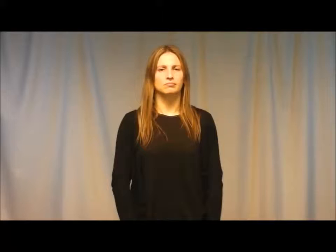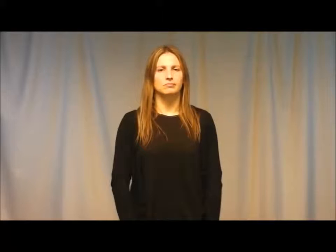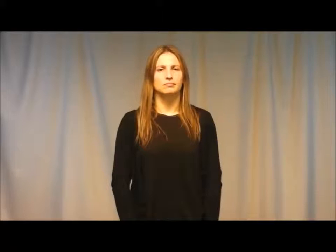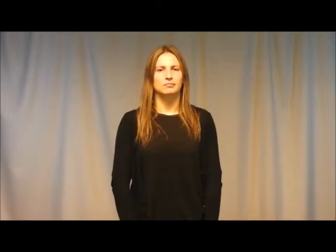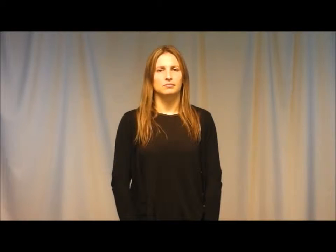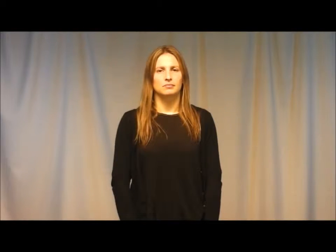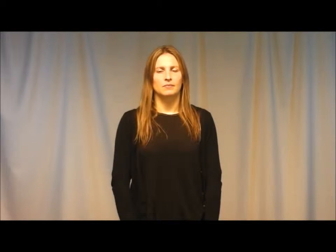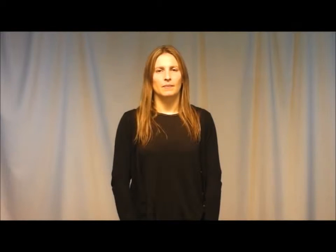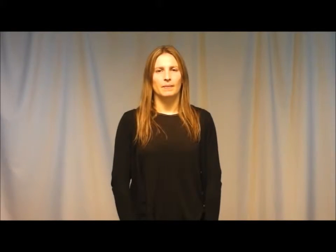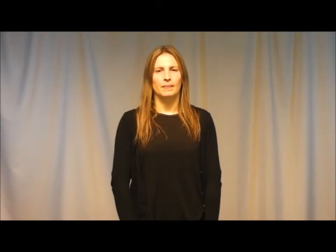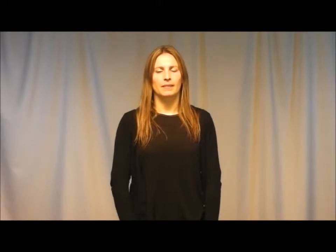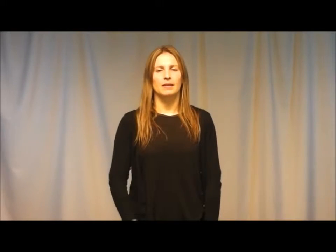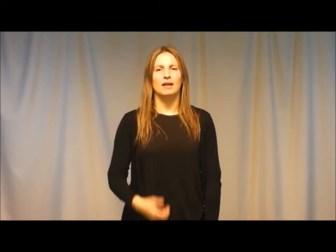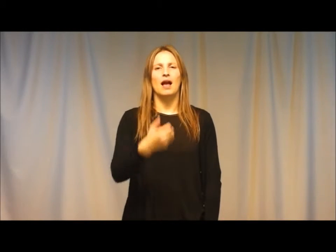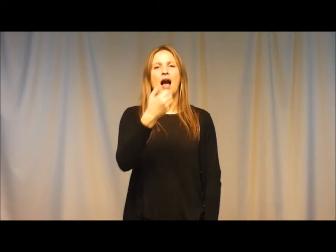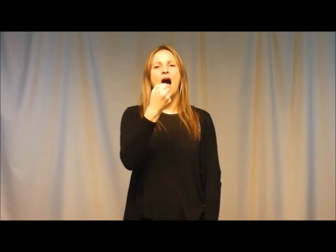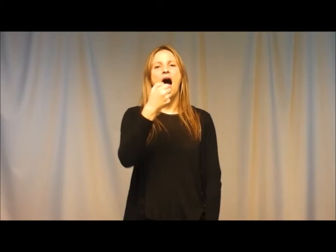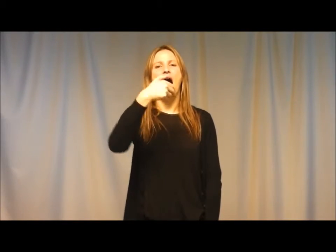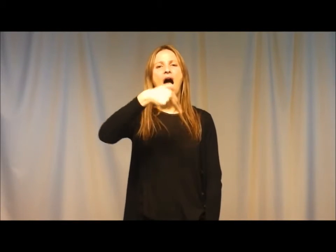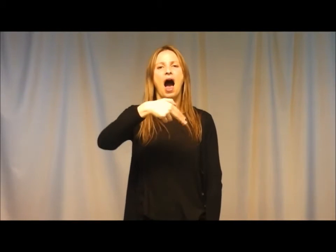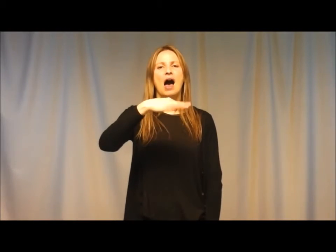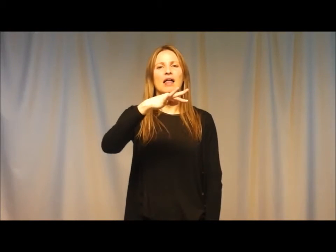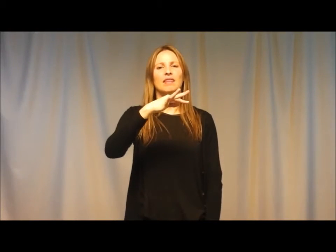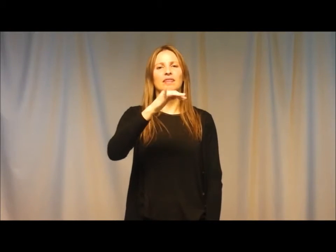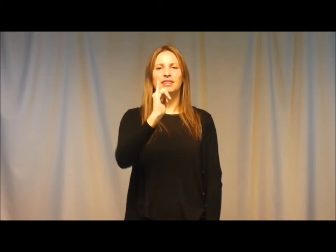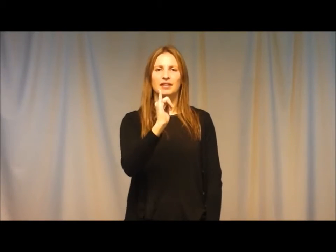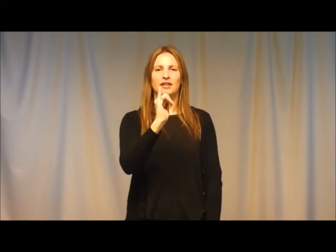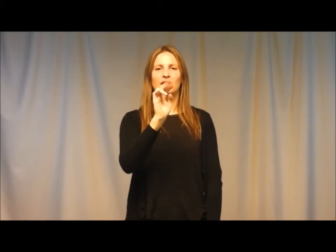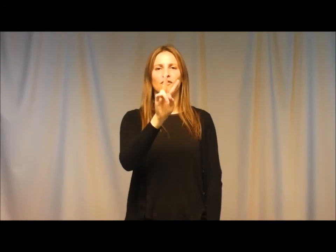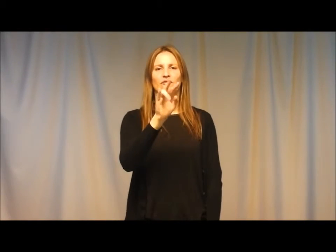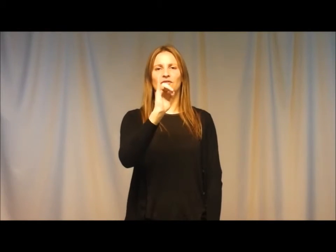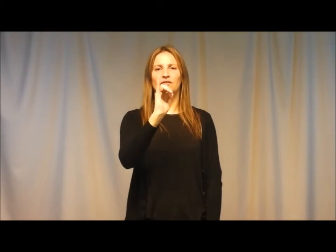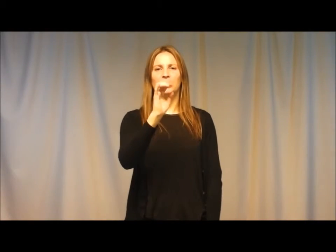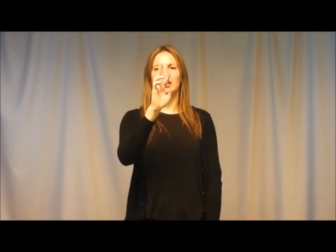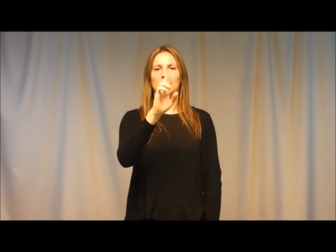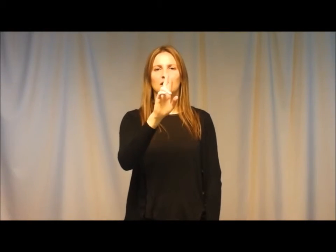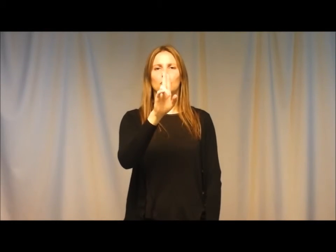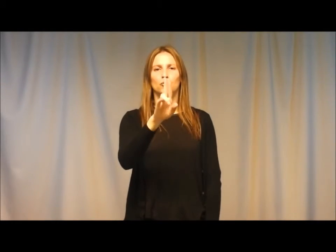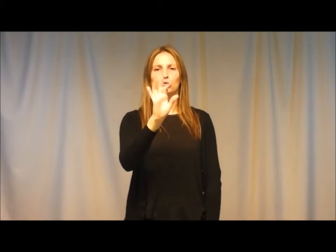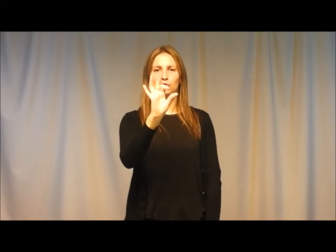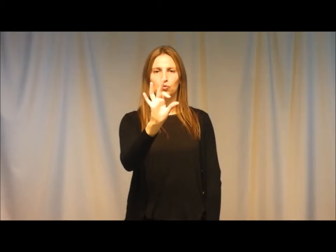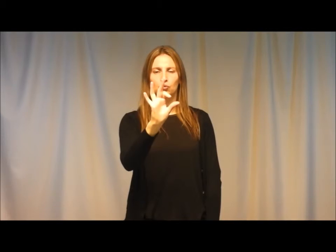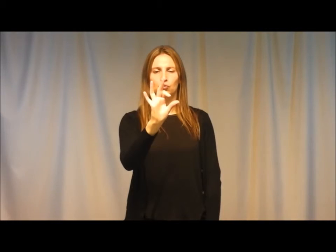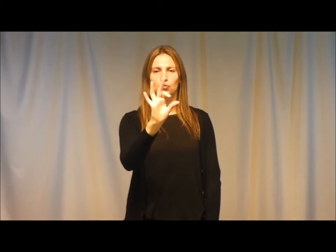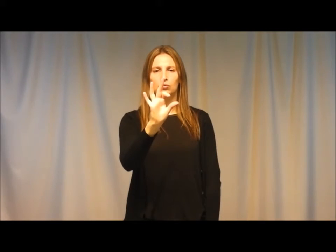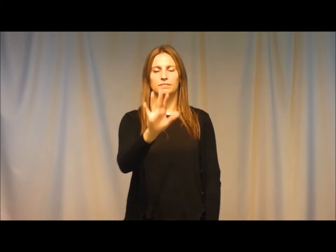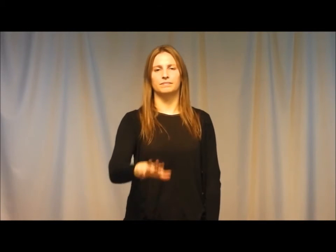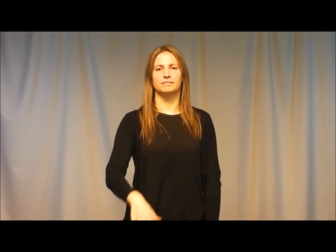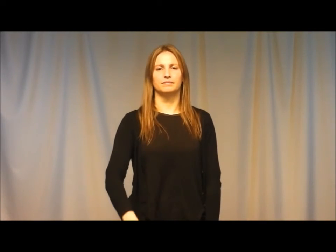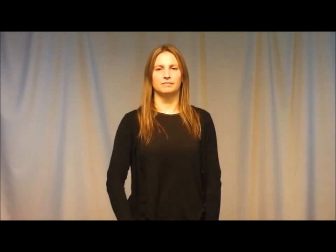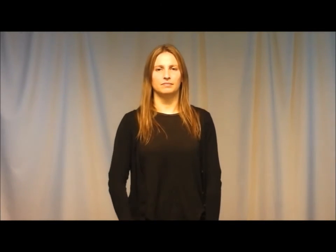ANTIVIRUS